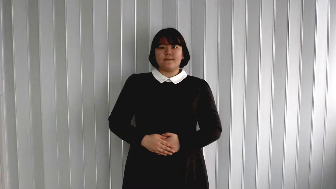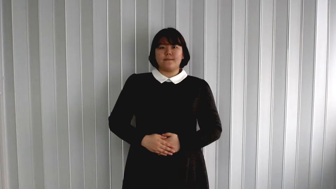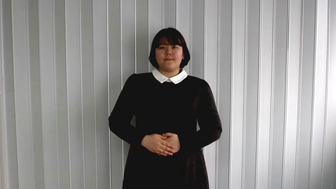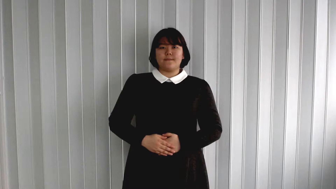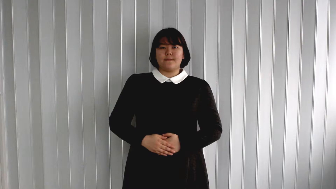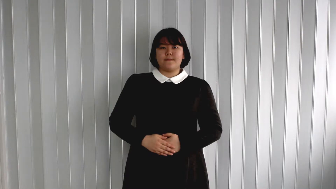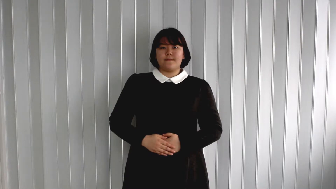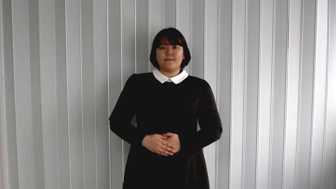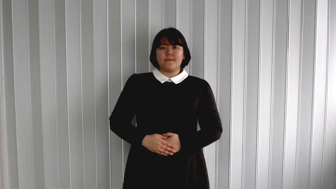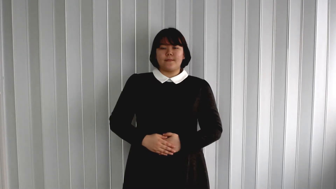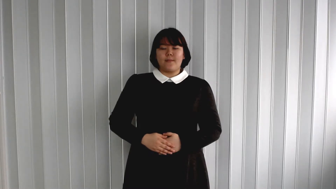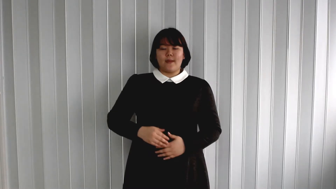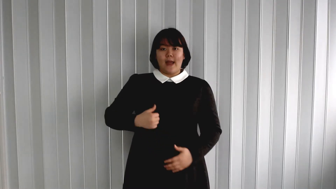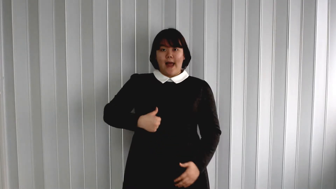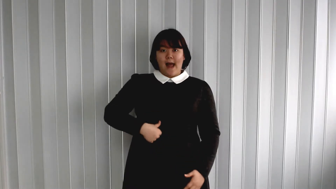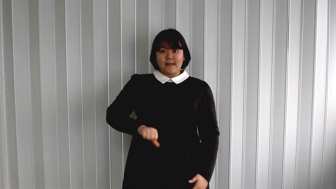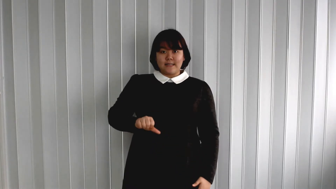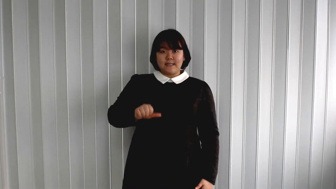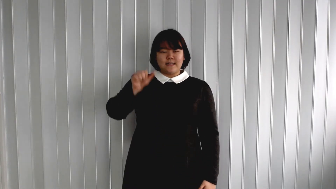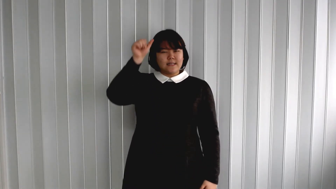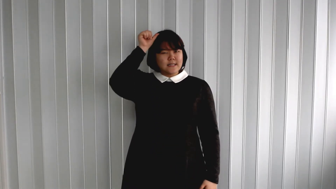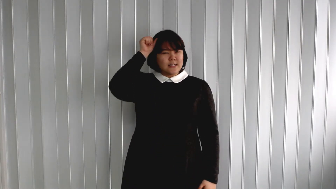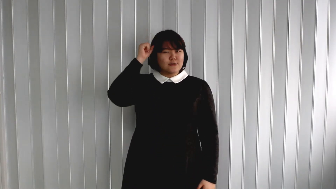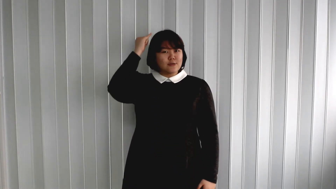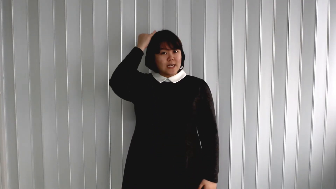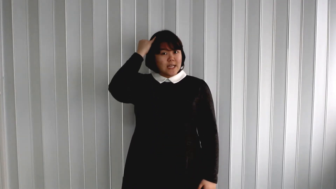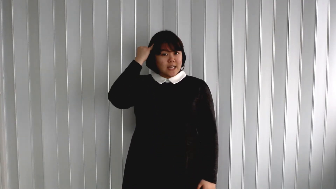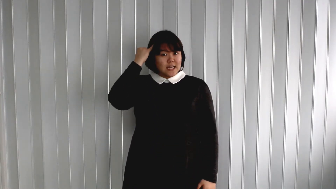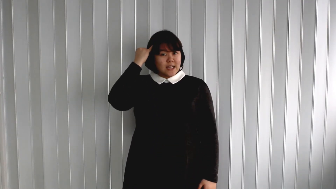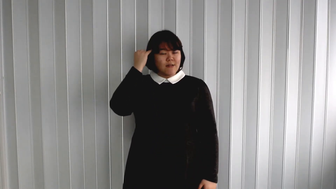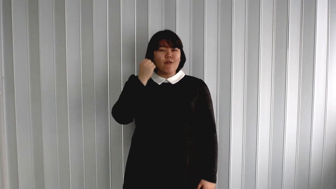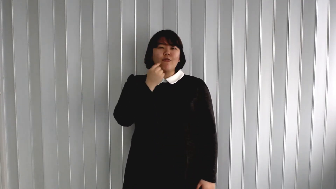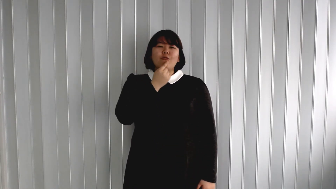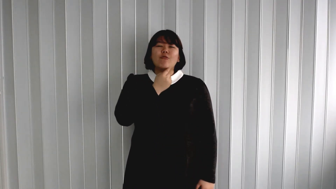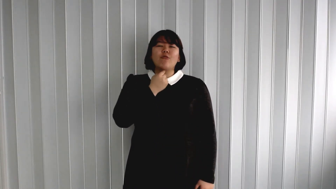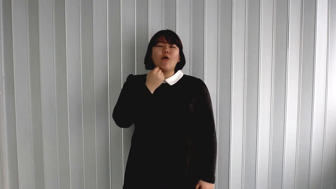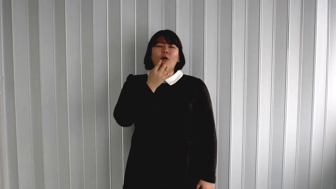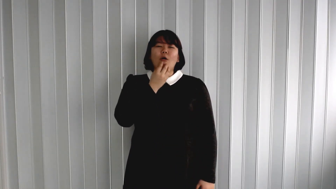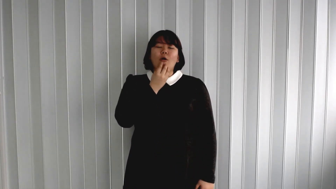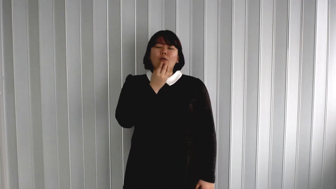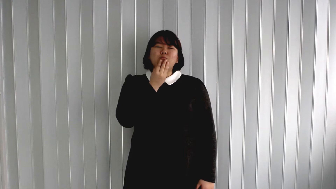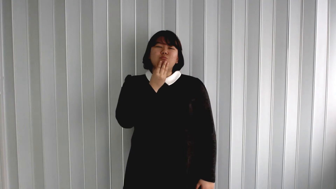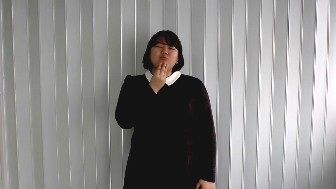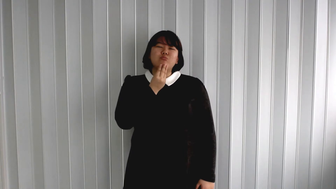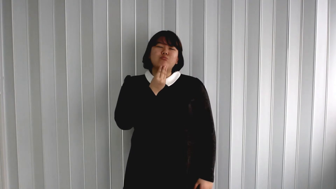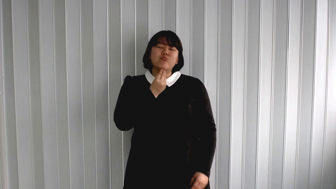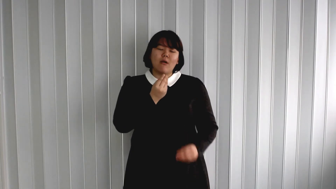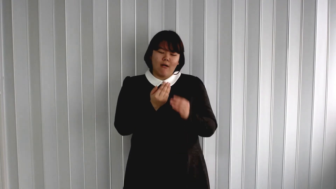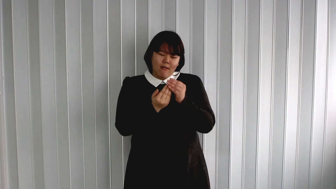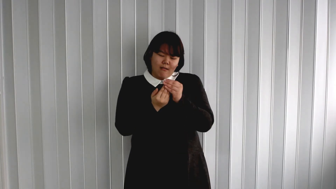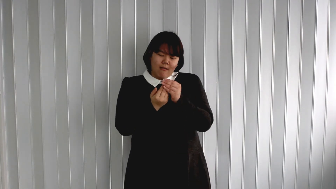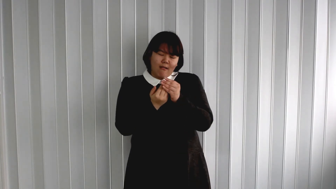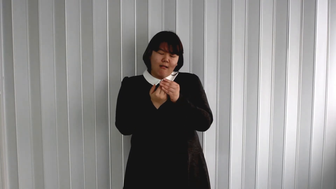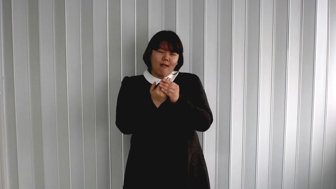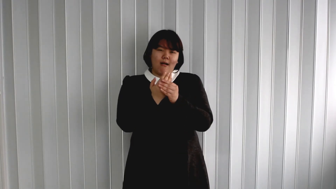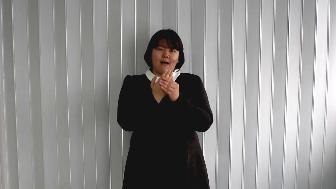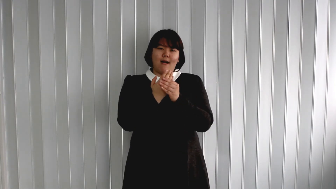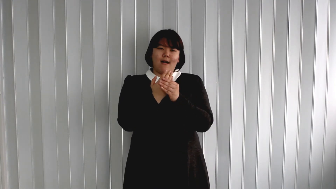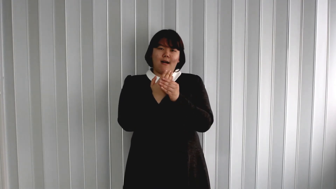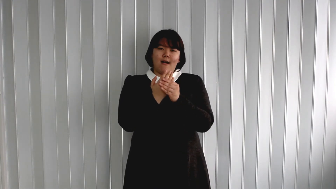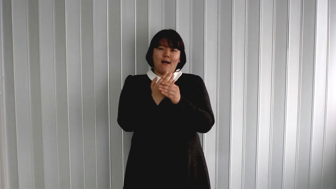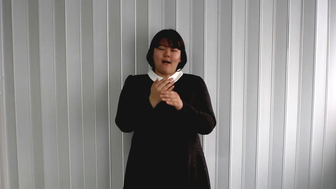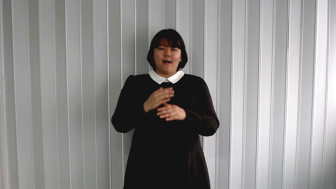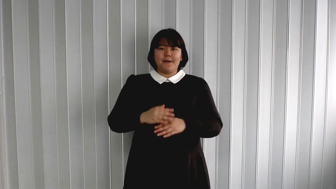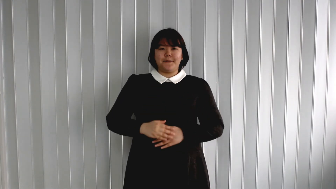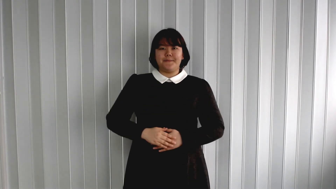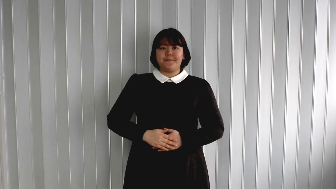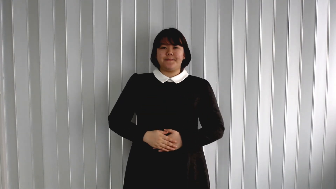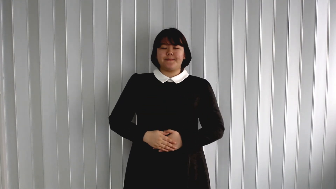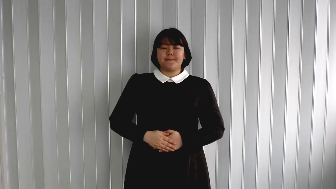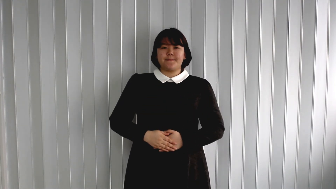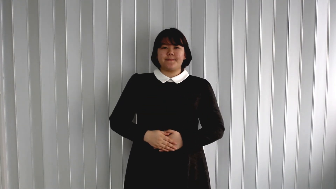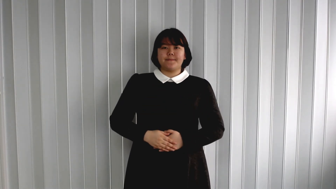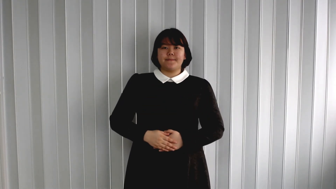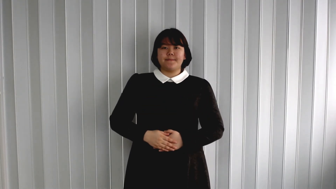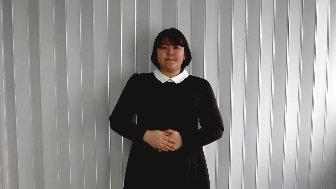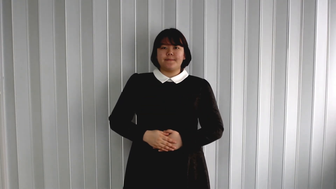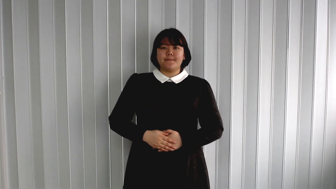사춘기가된아들의턱에수염이나기시작했다